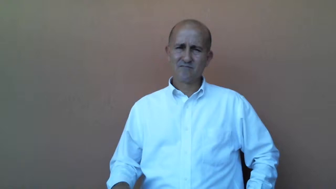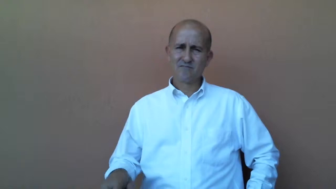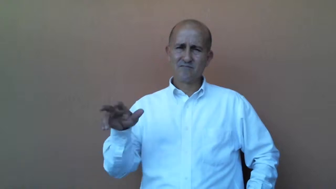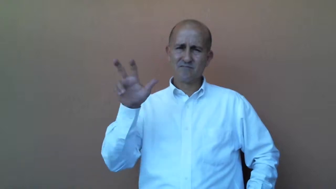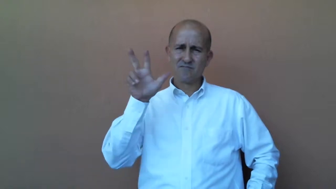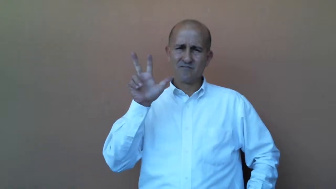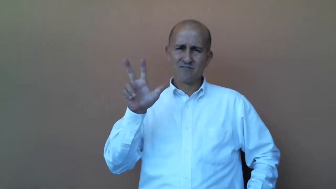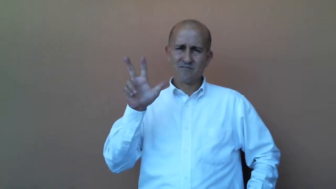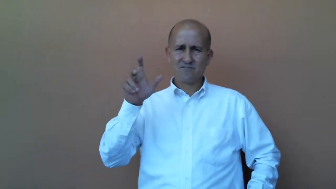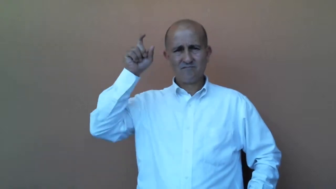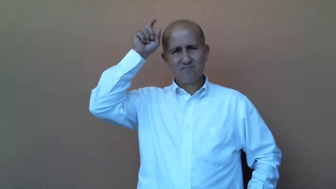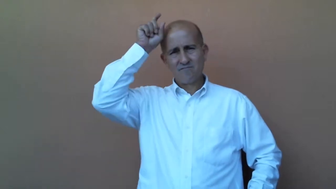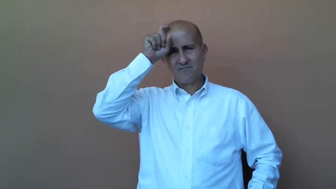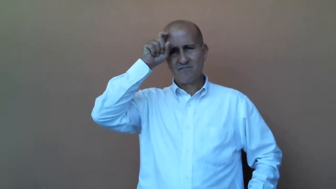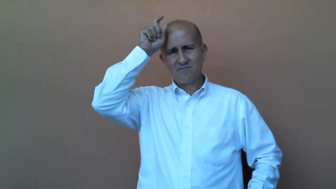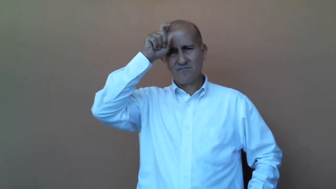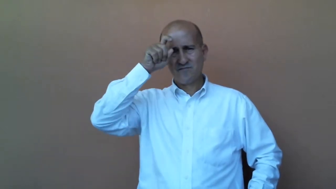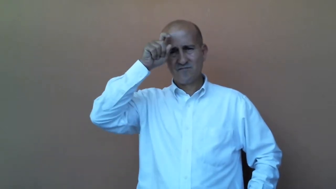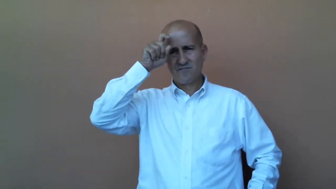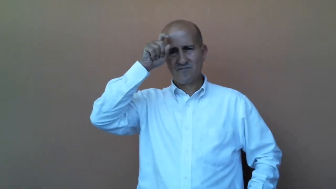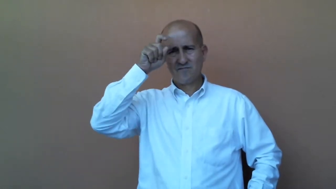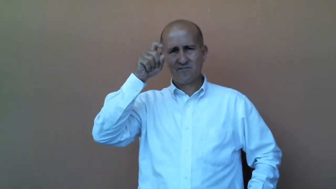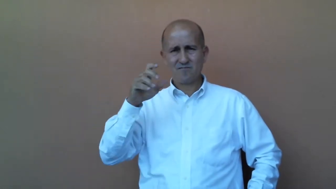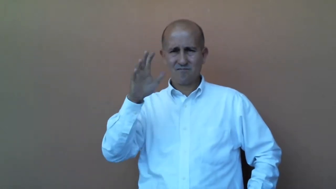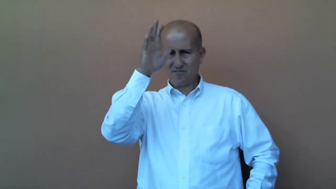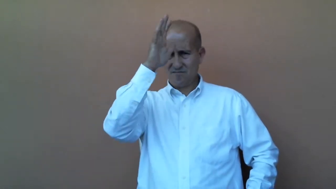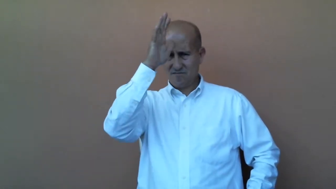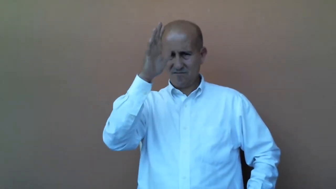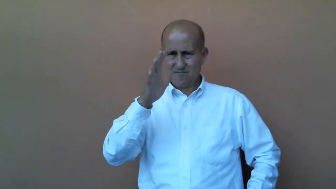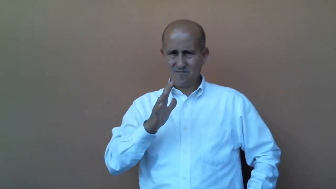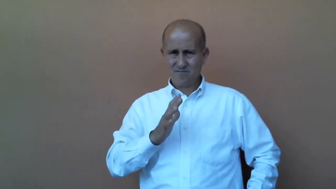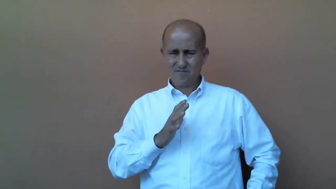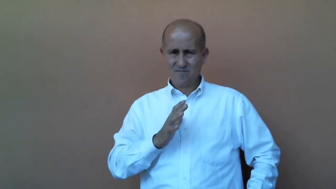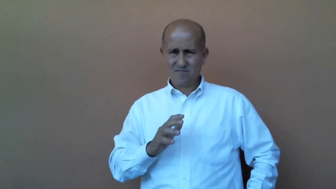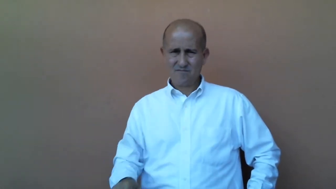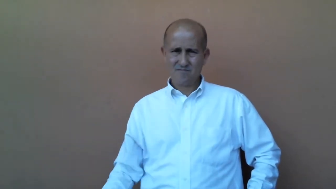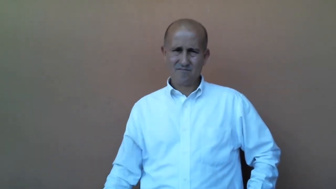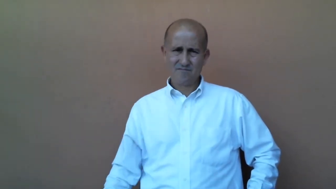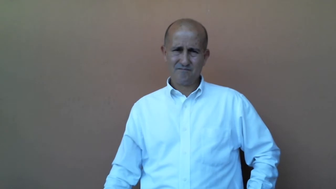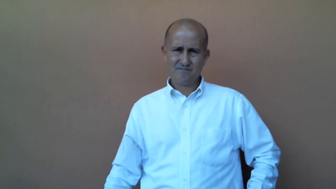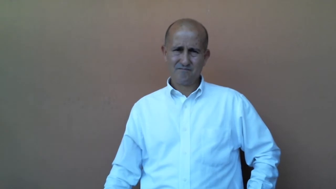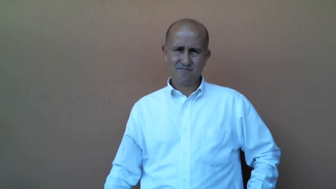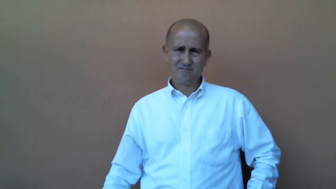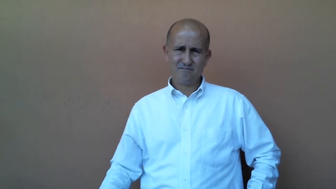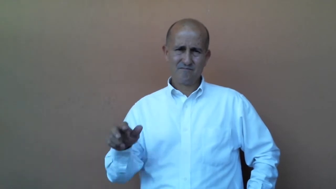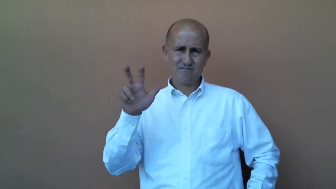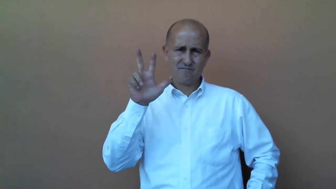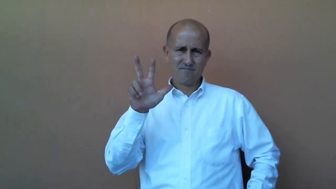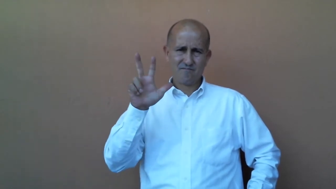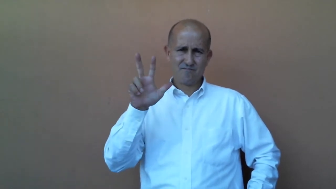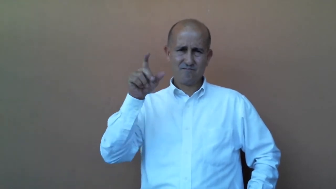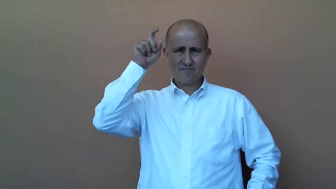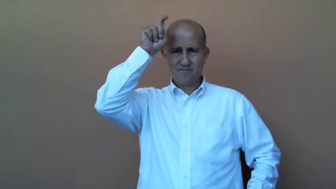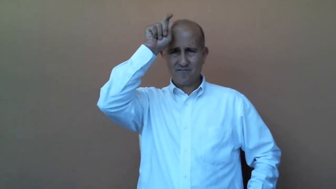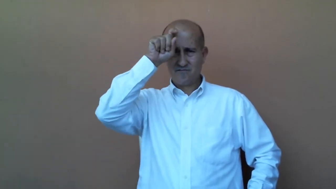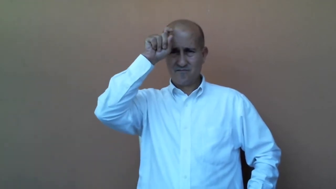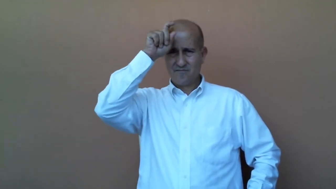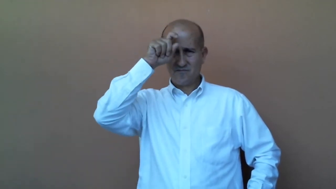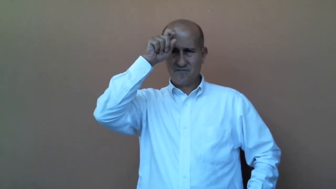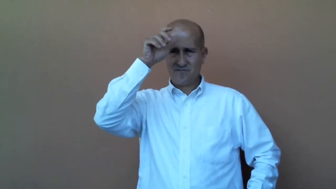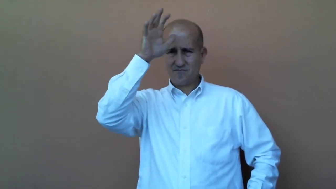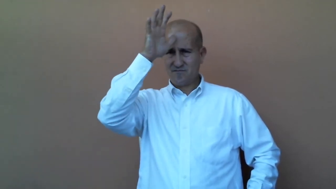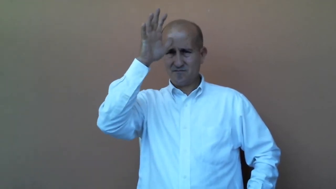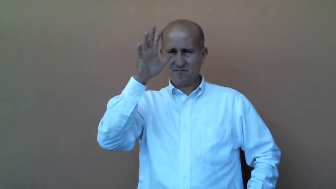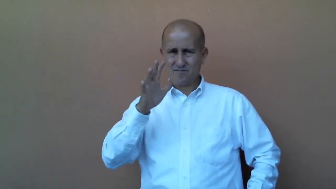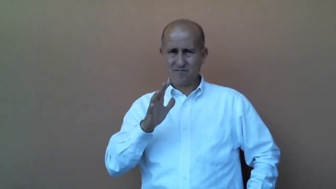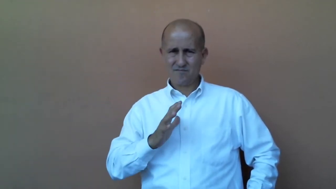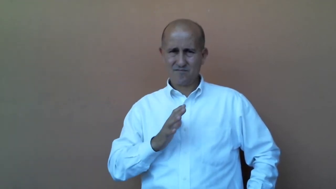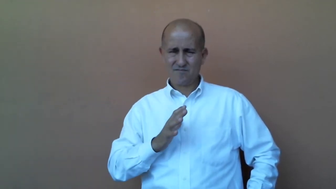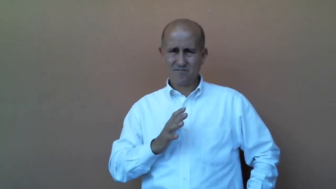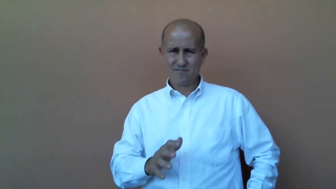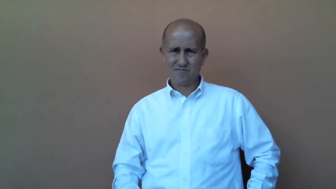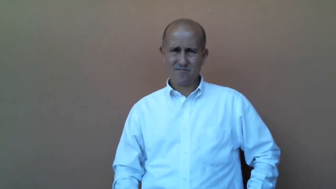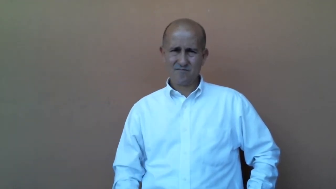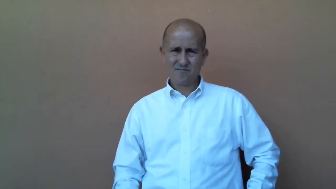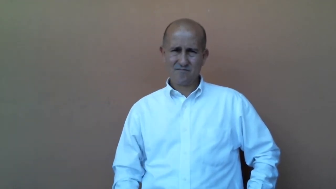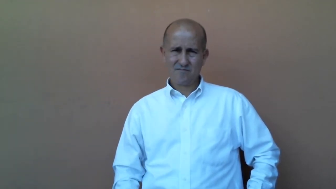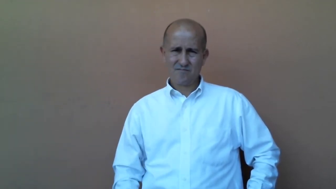3 reyes magos